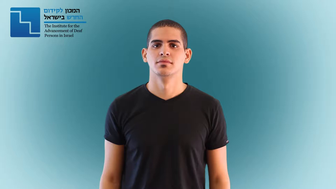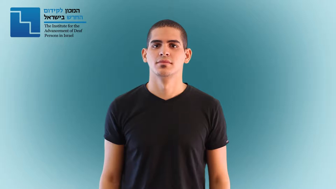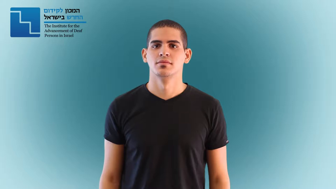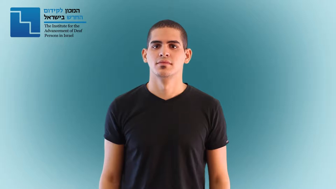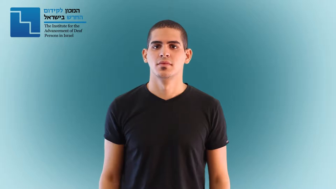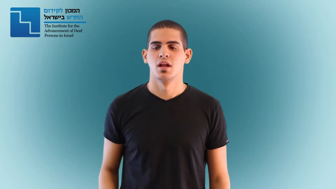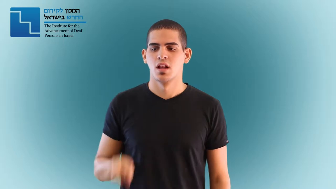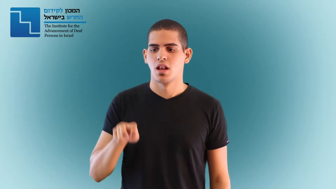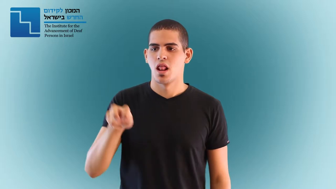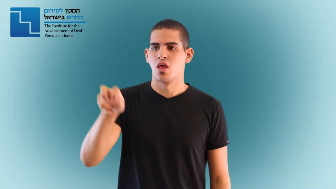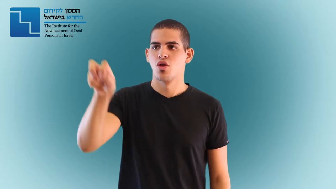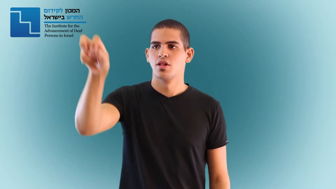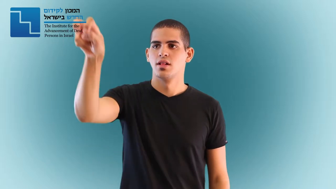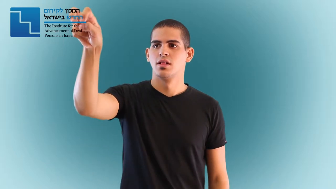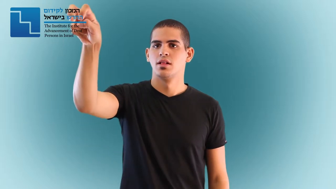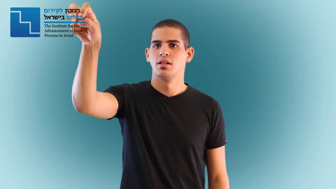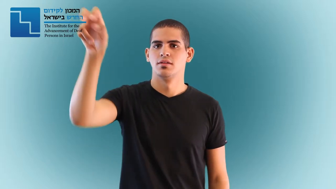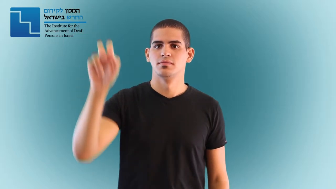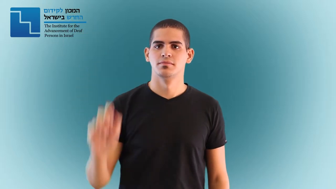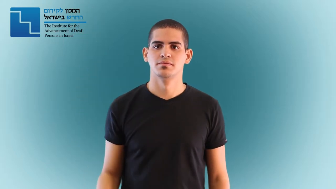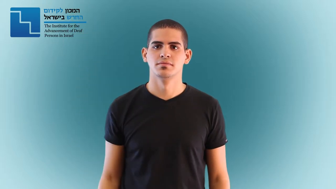לעלות